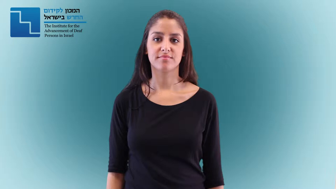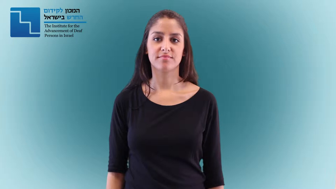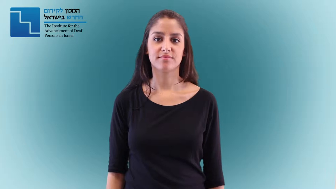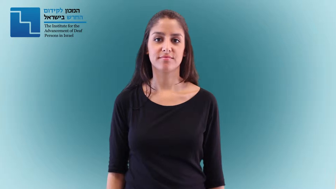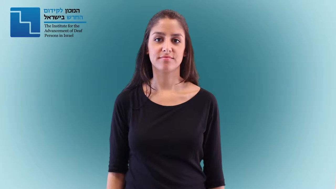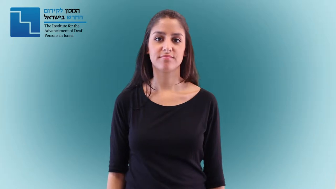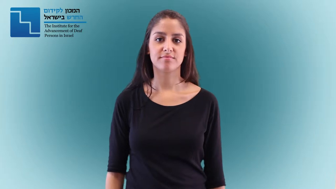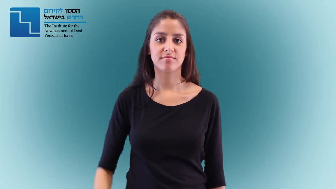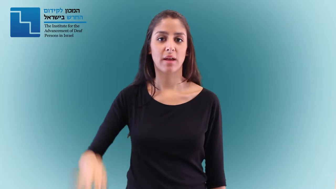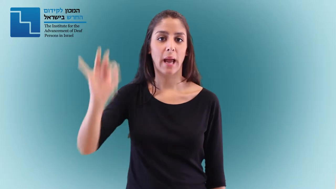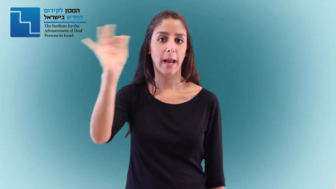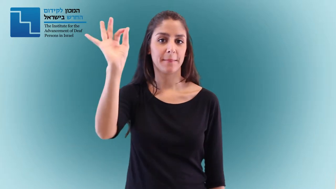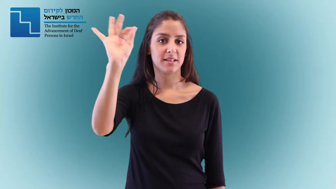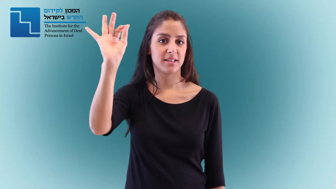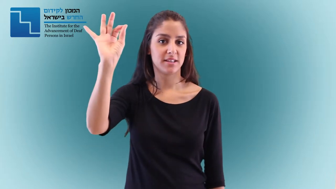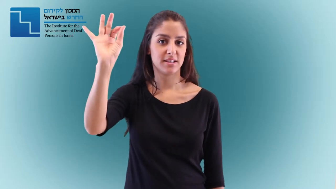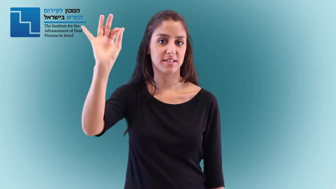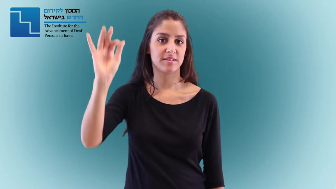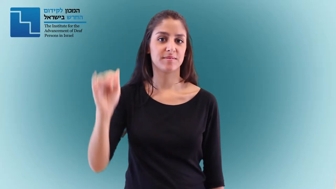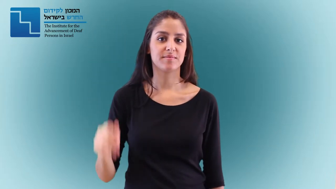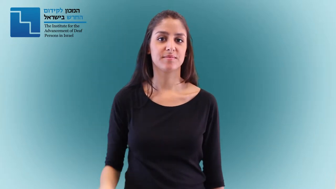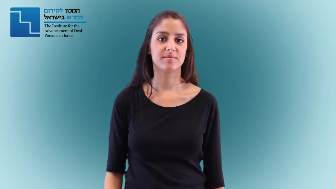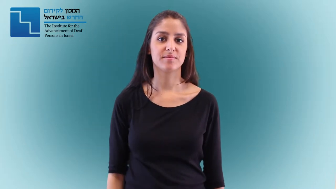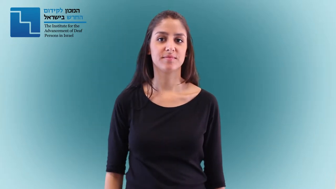ריבית